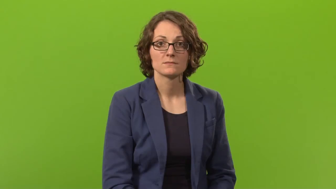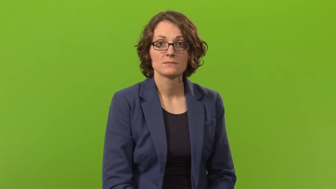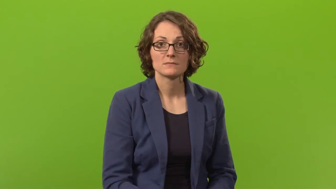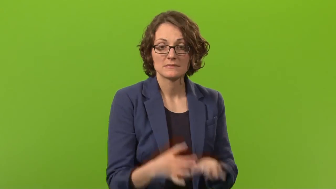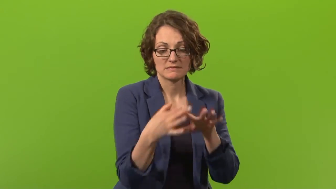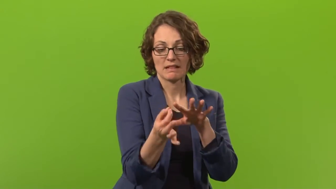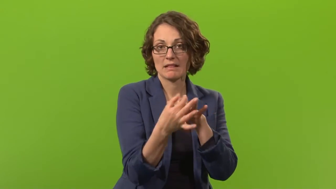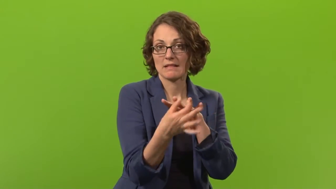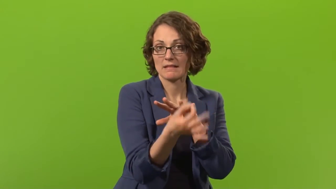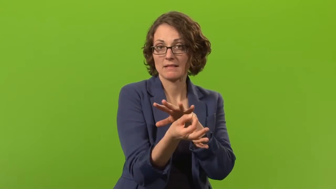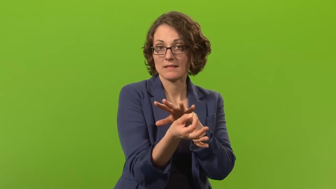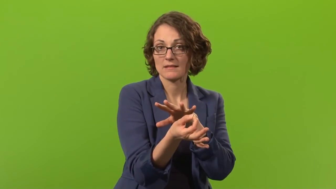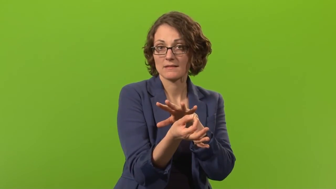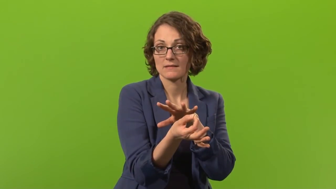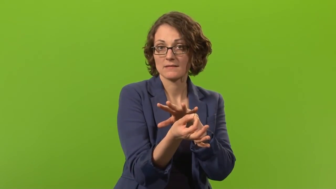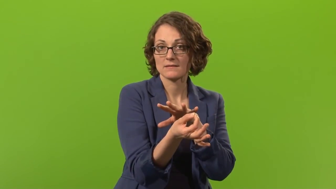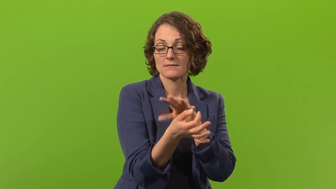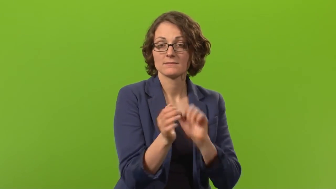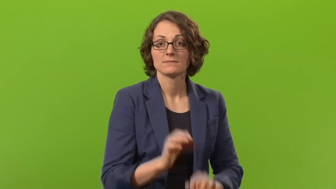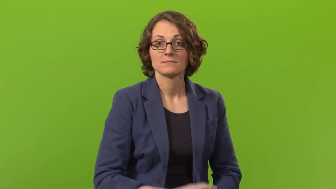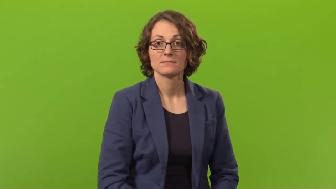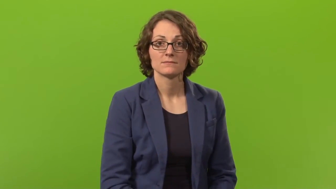Klær